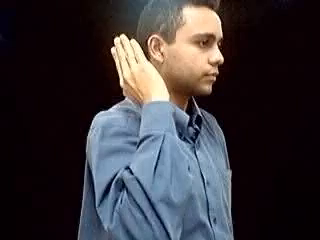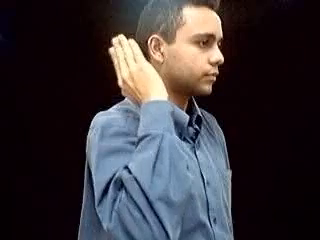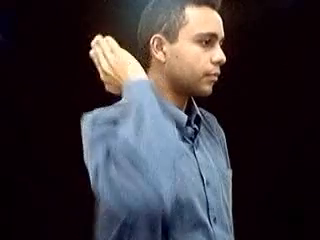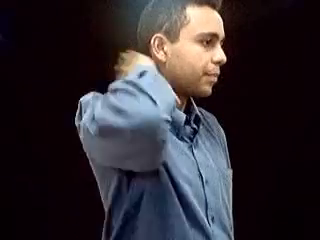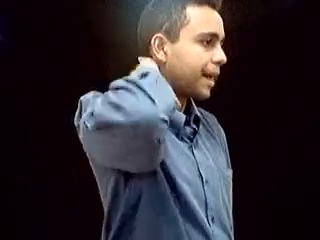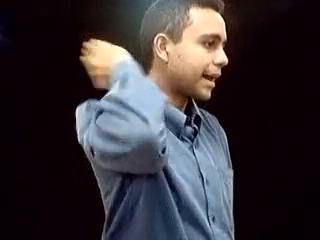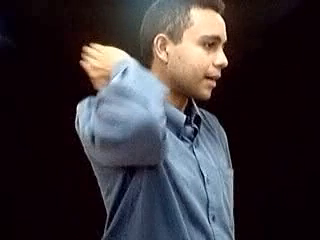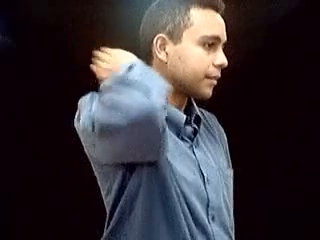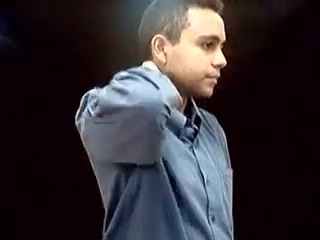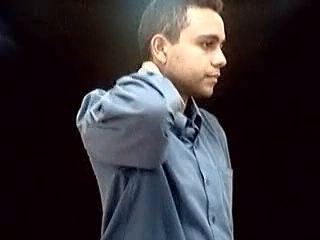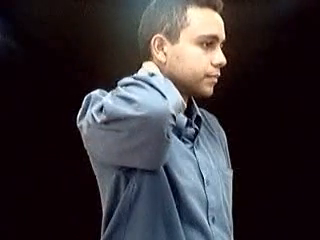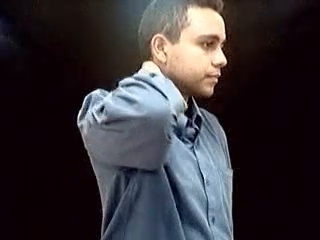Para